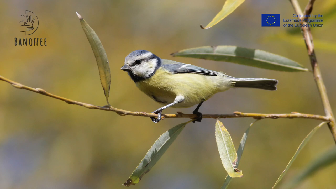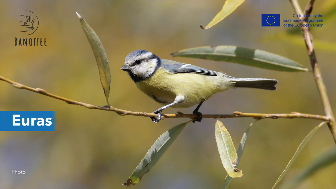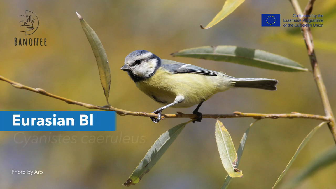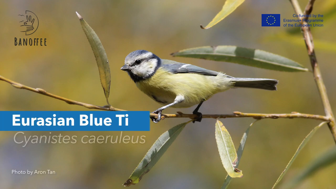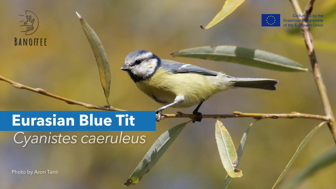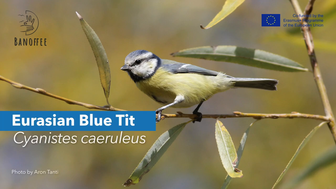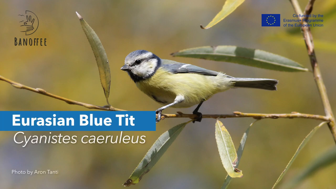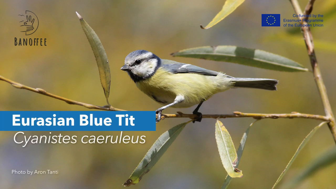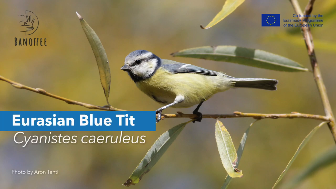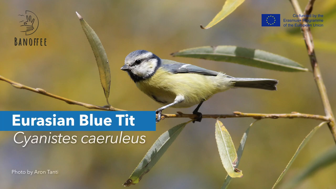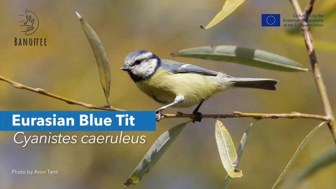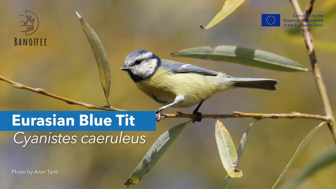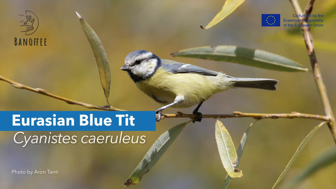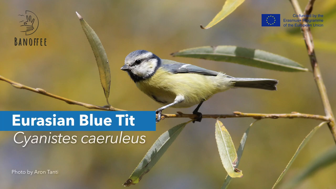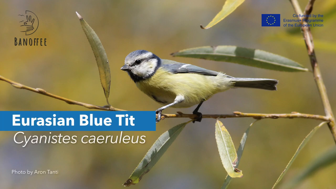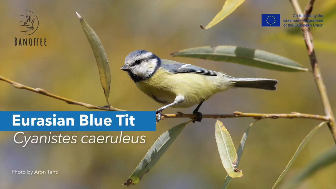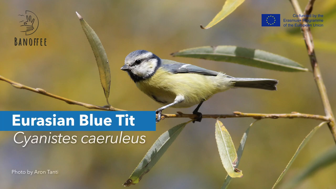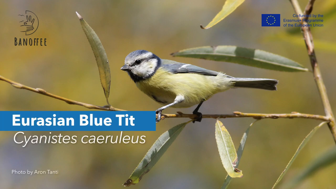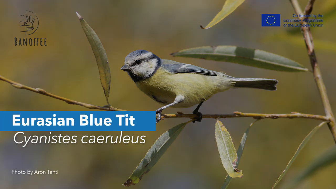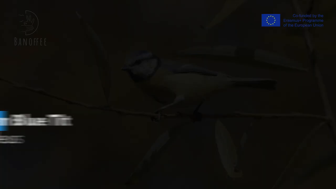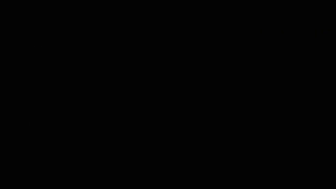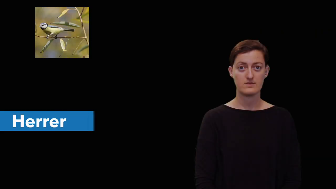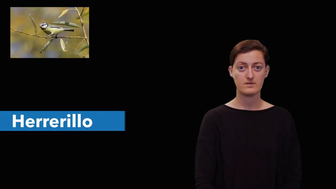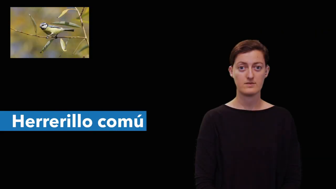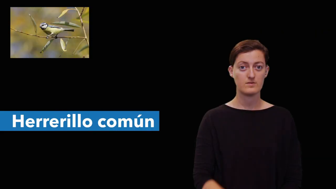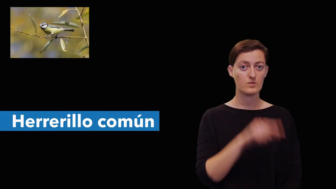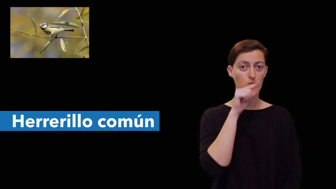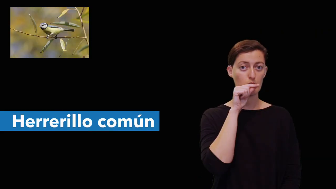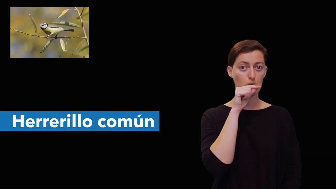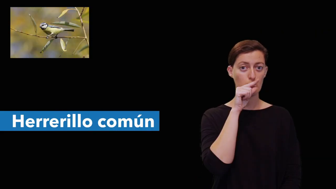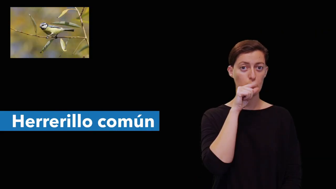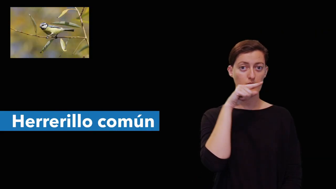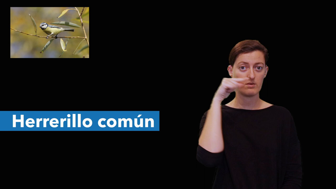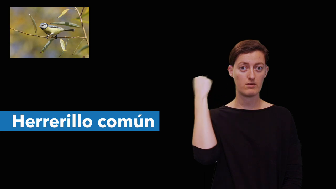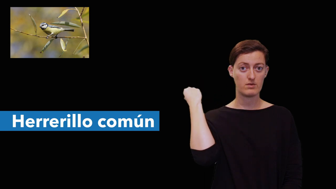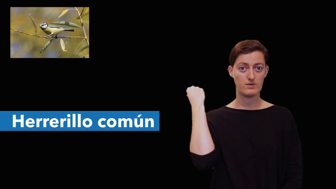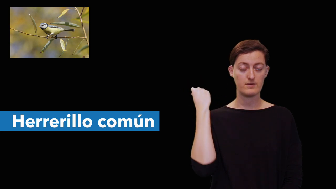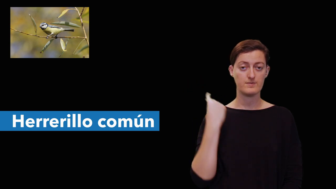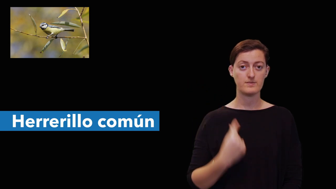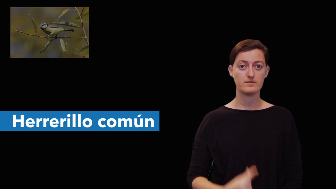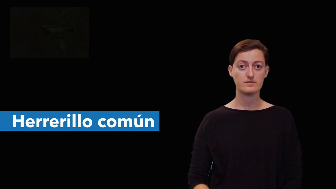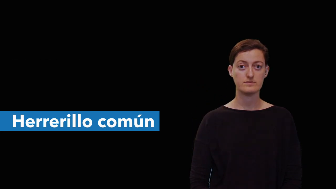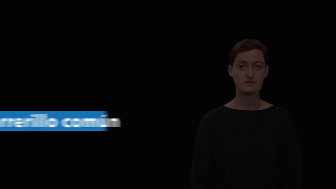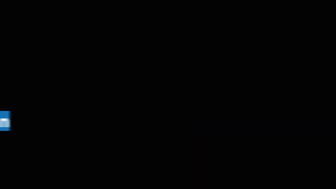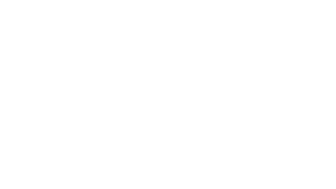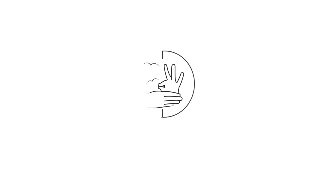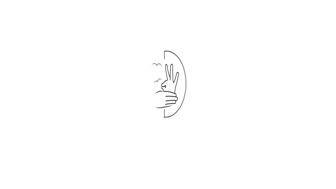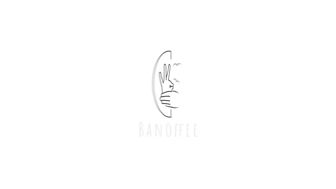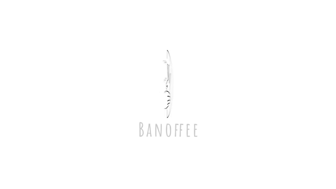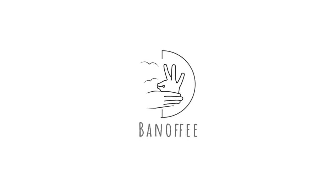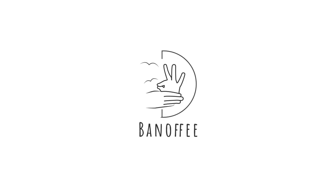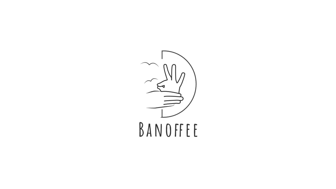Herrerillo común